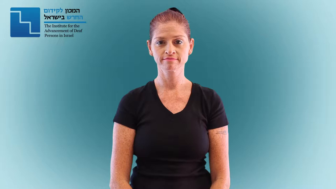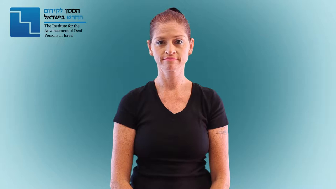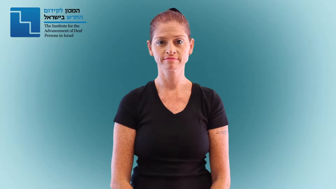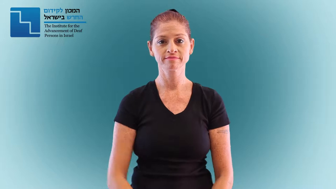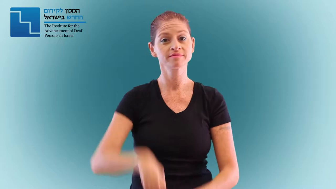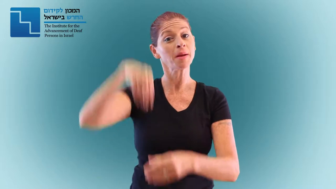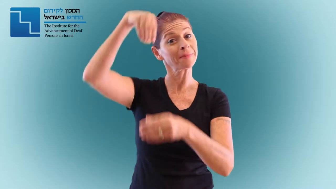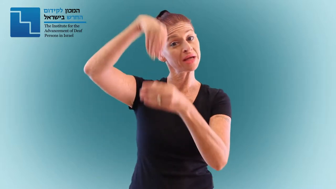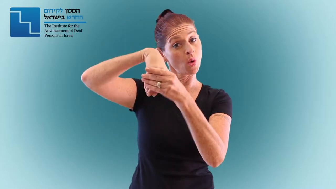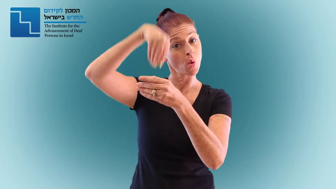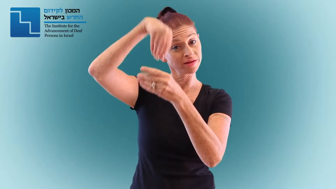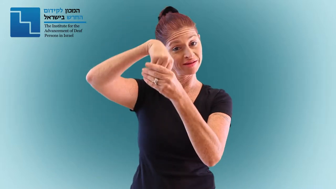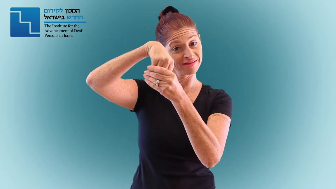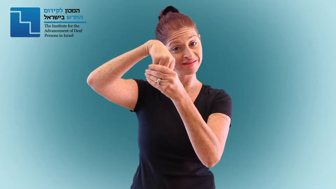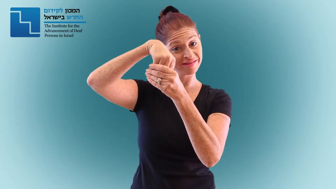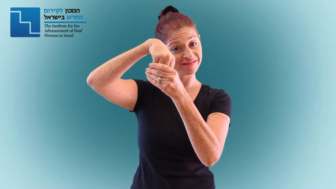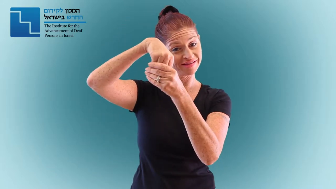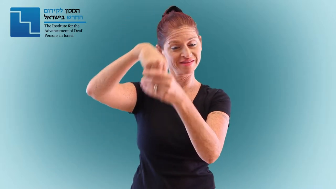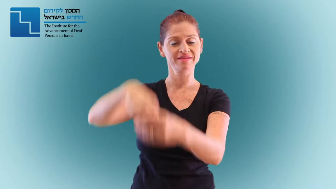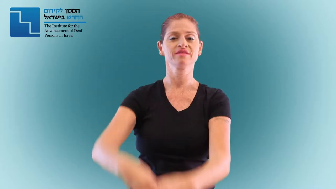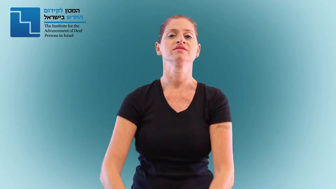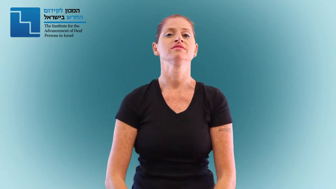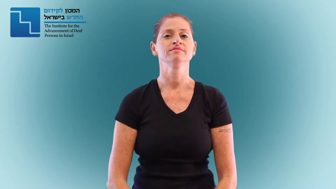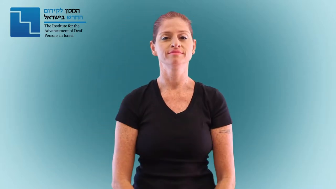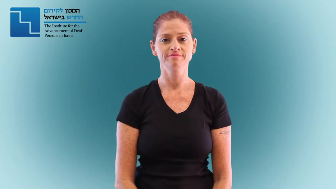בחירות